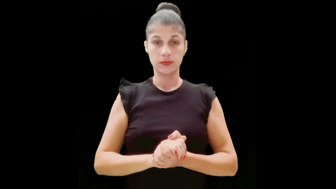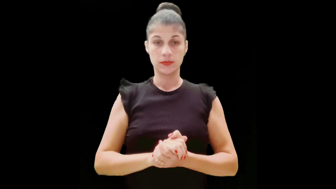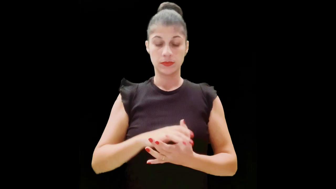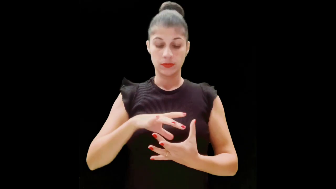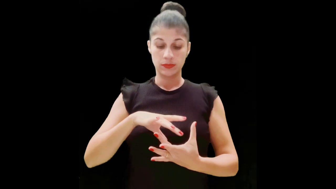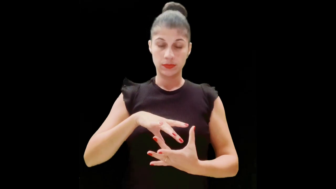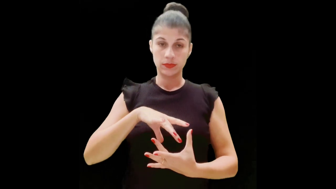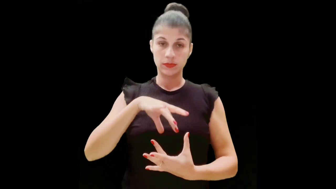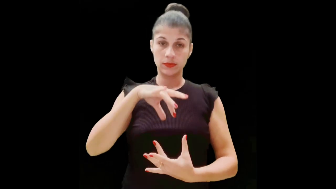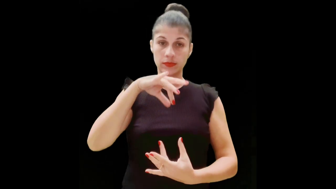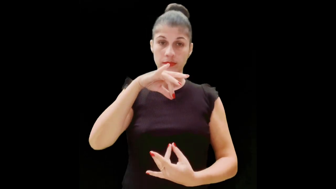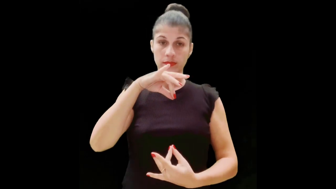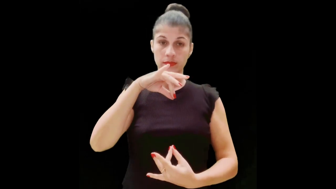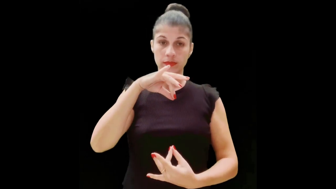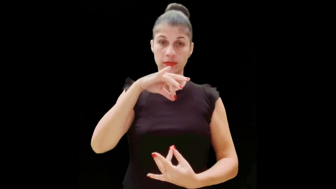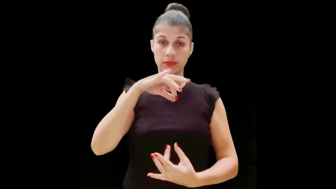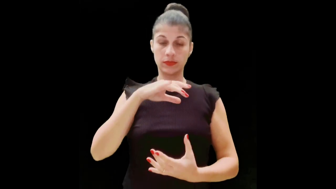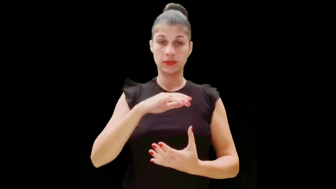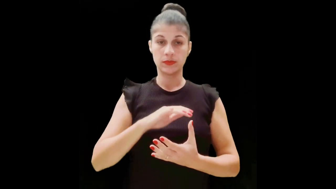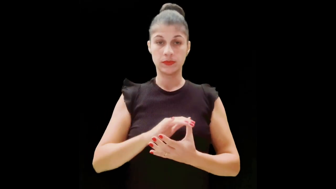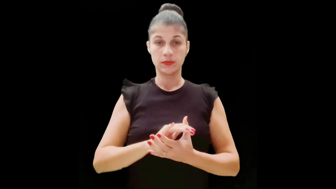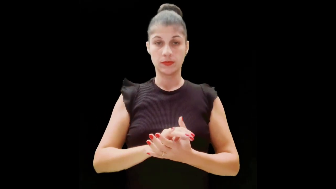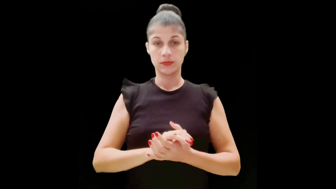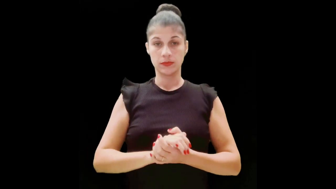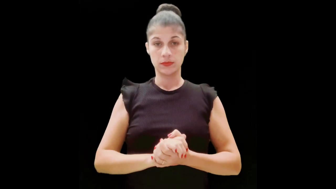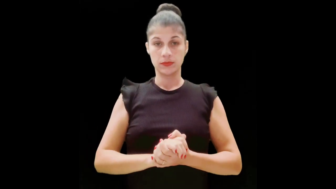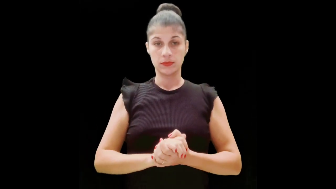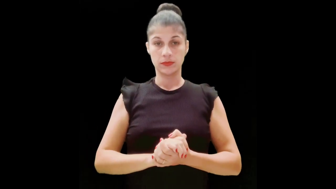Espírito